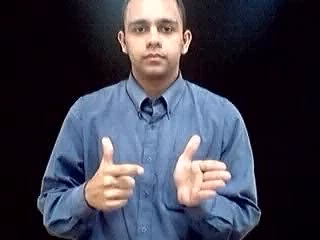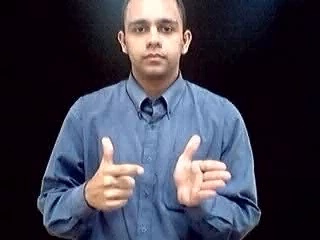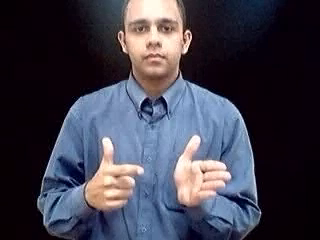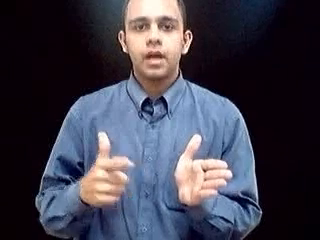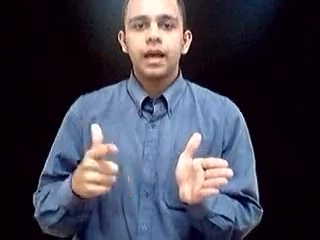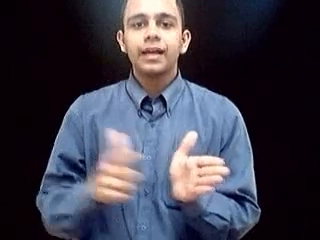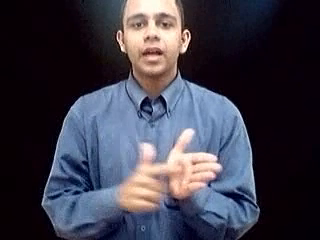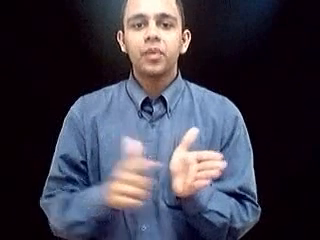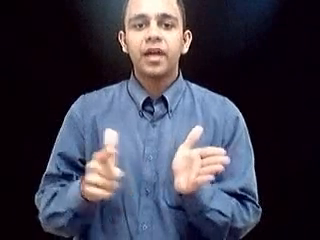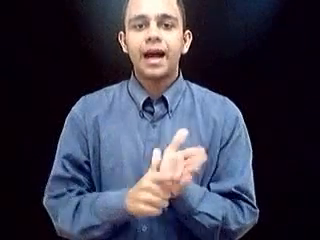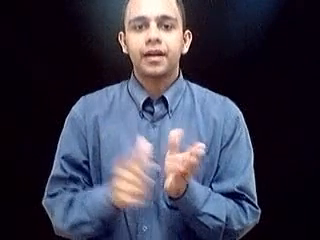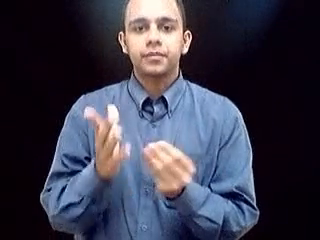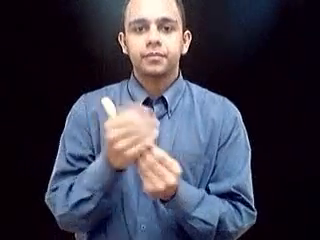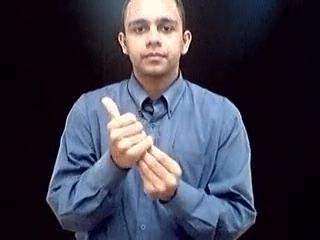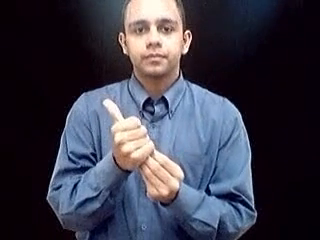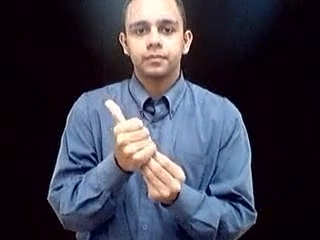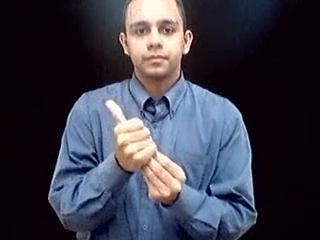grampear